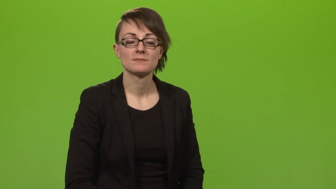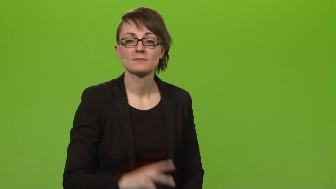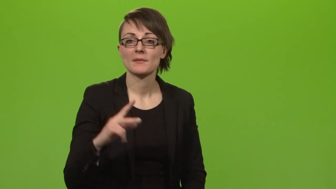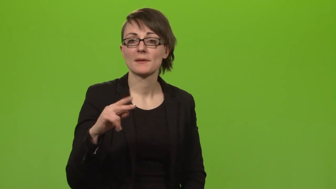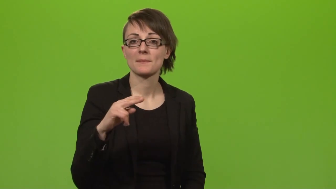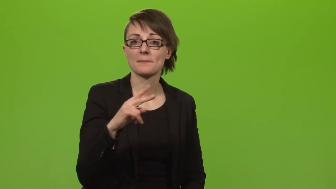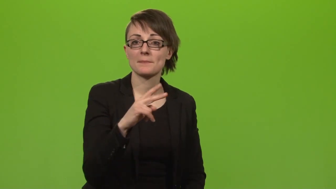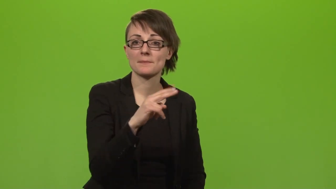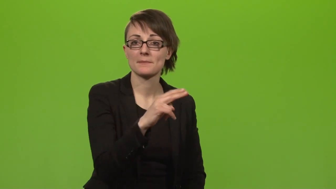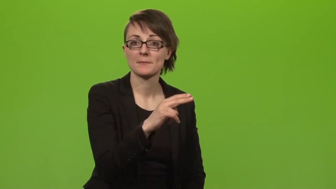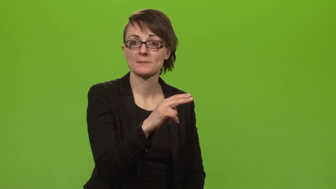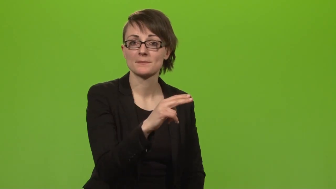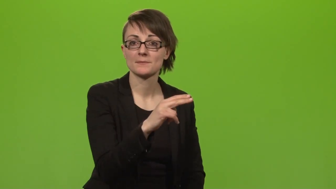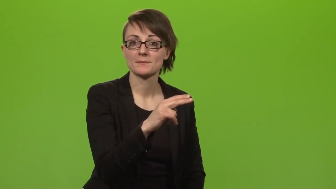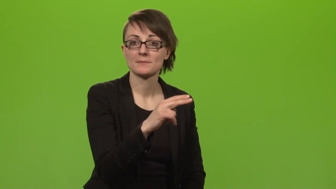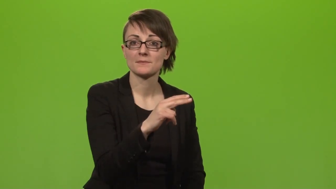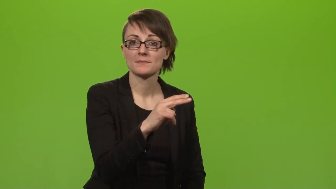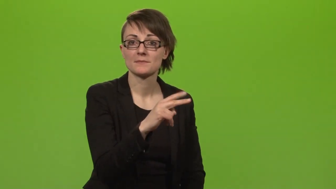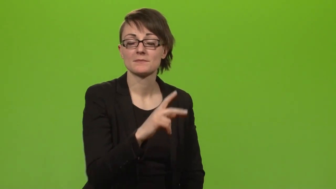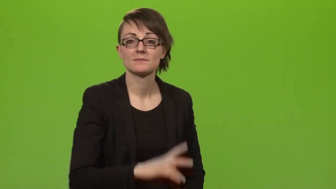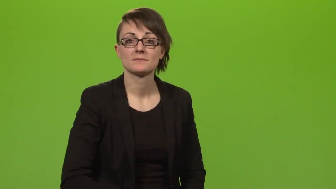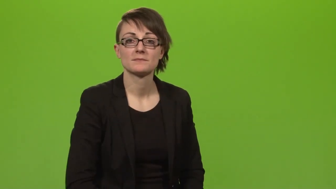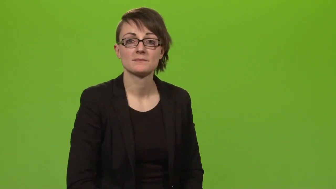klippa